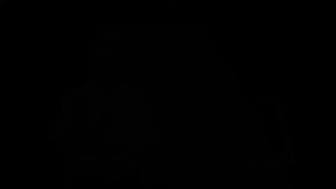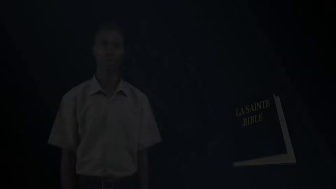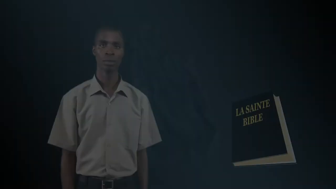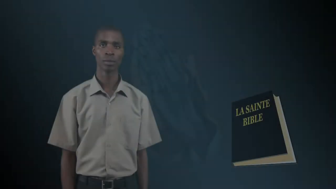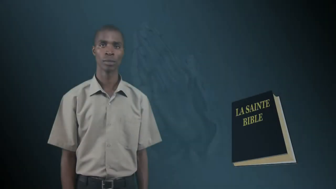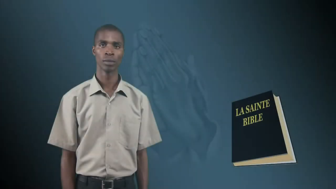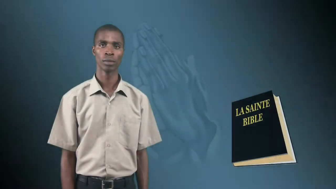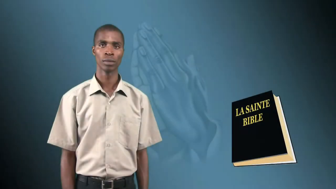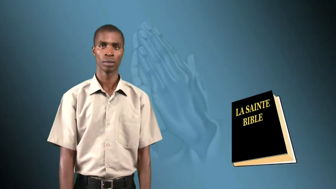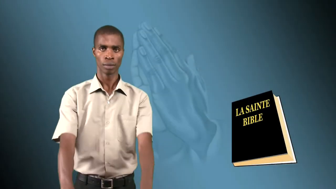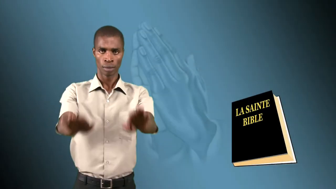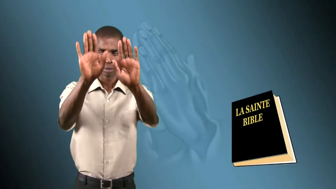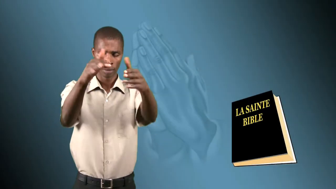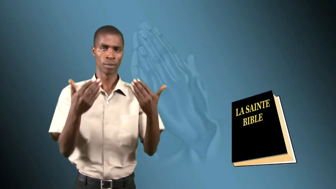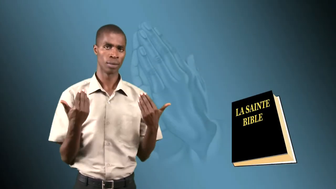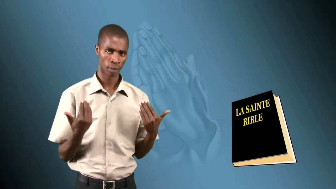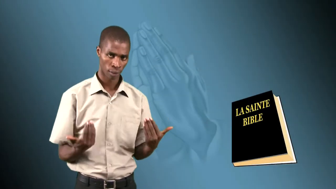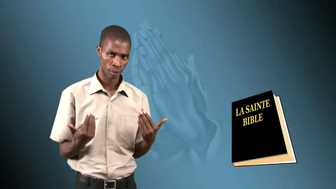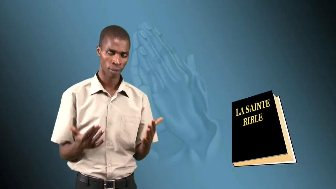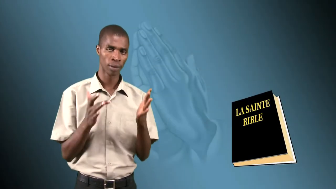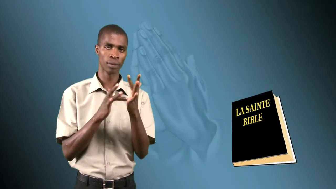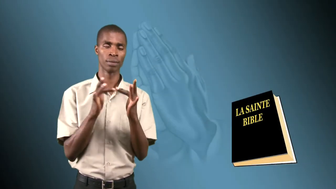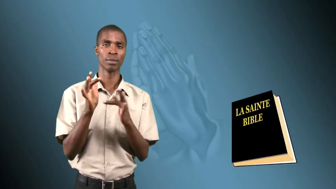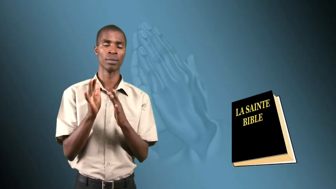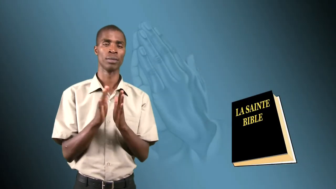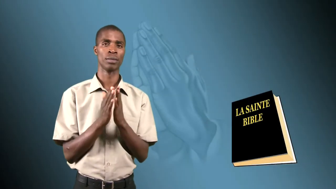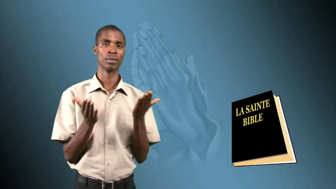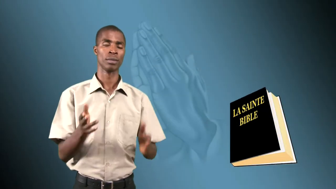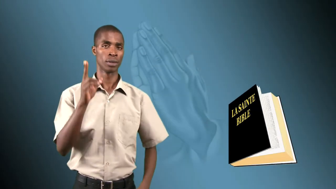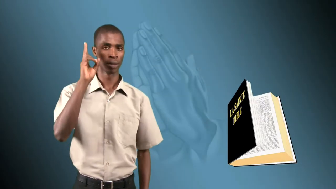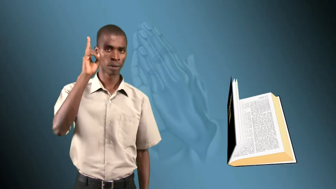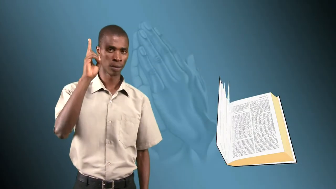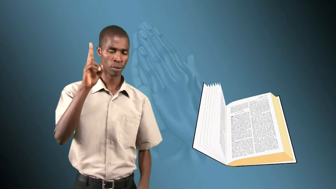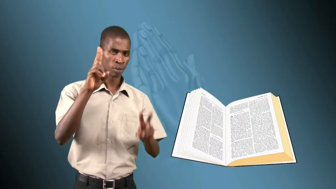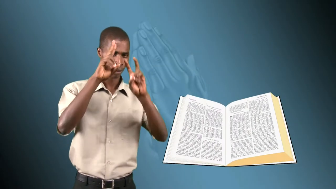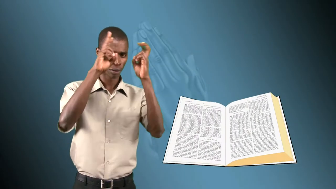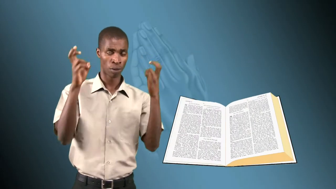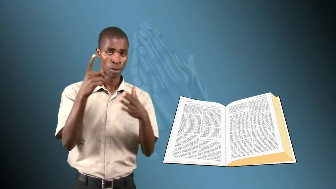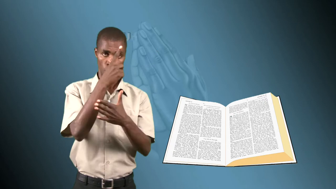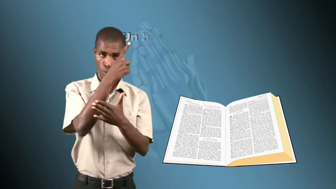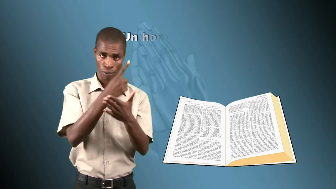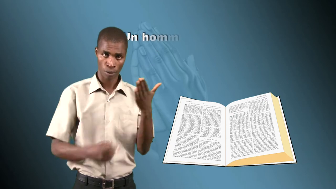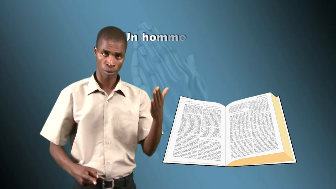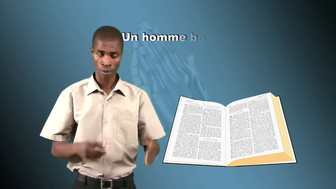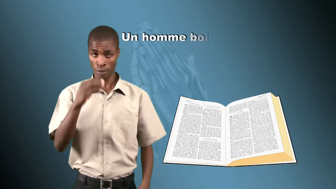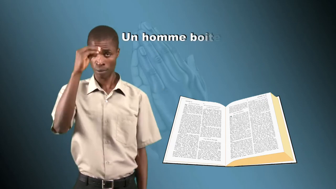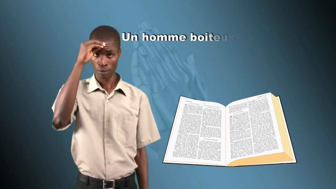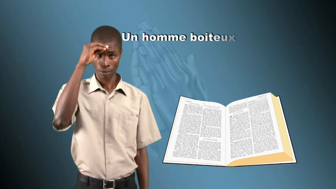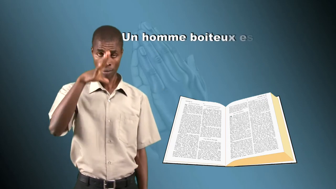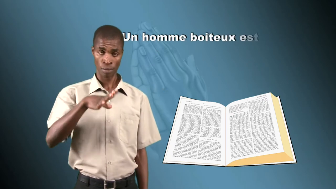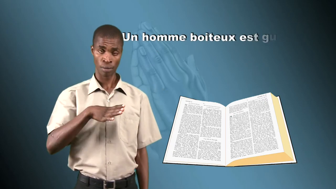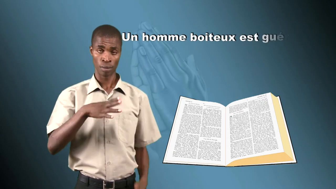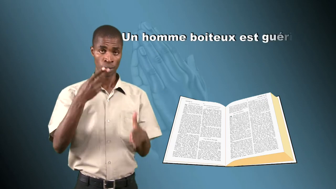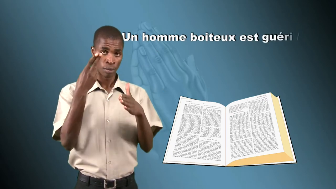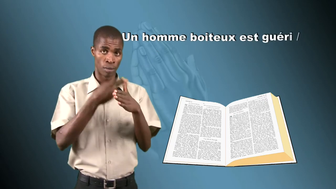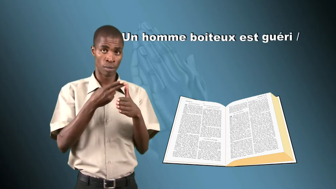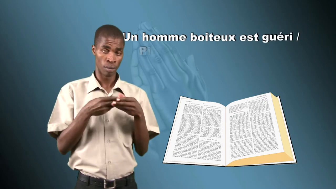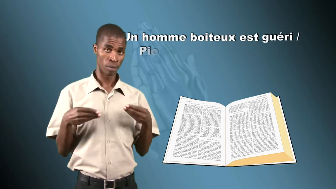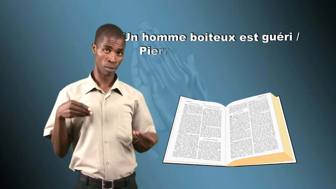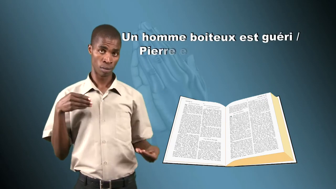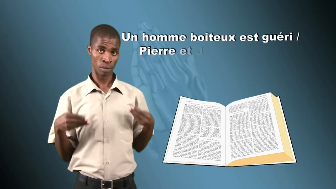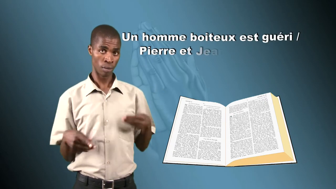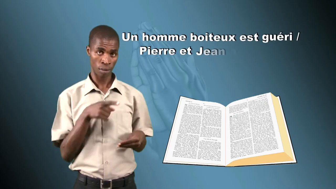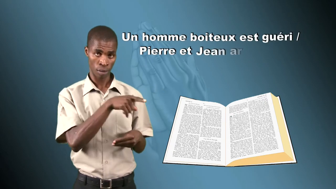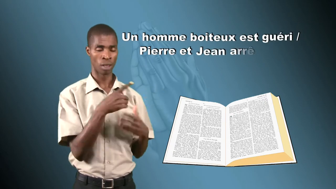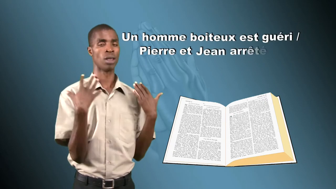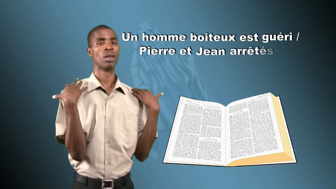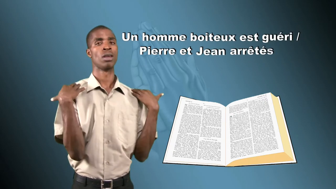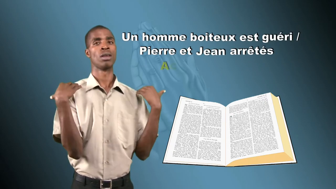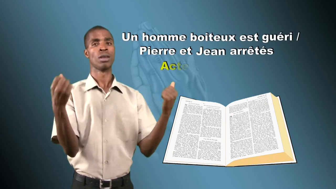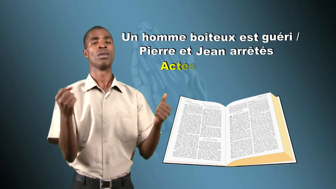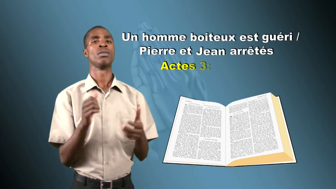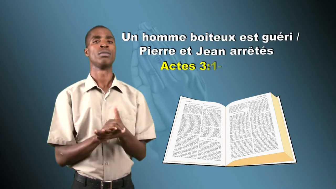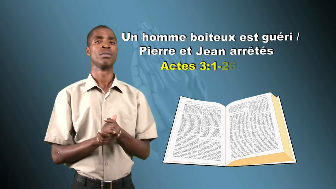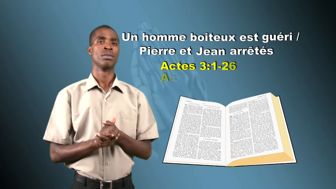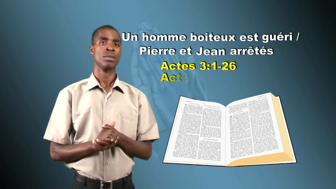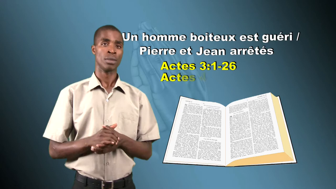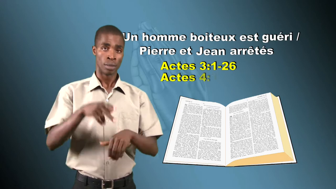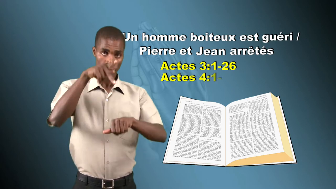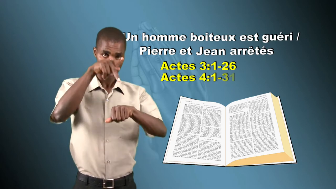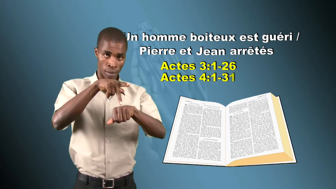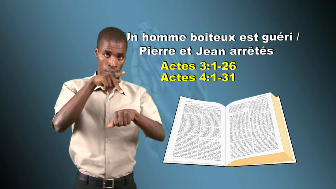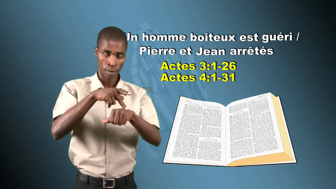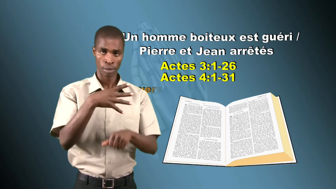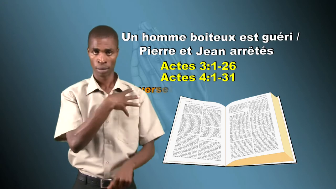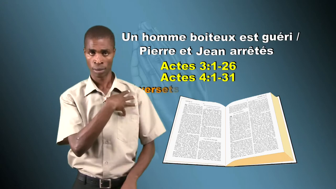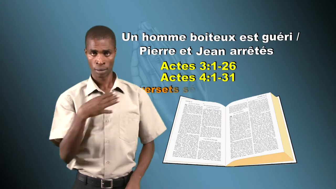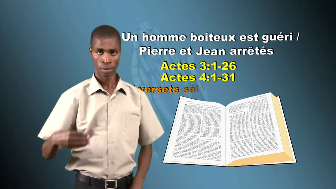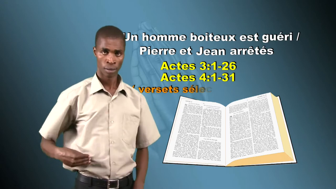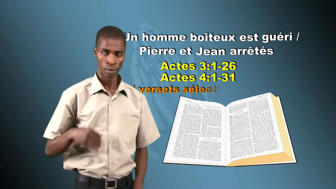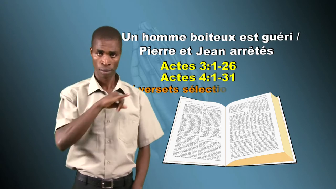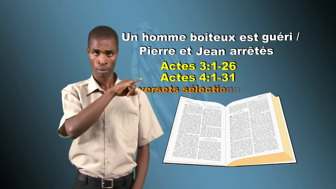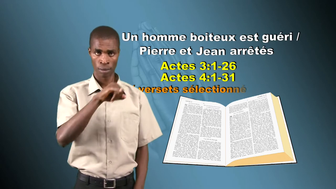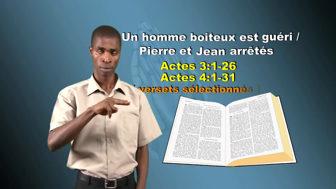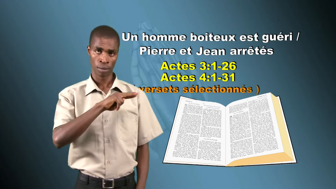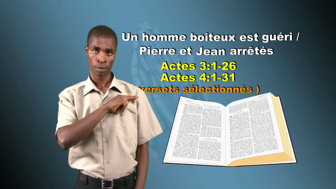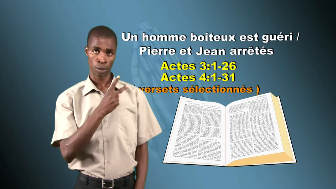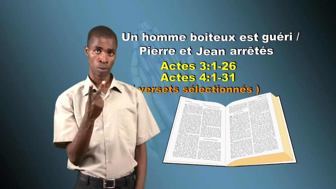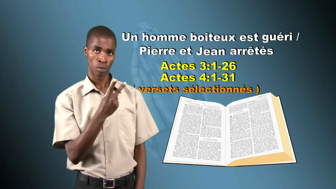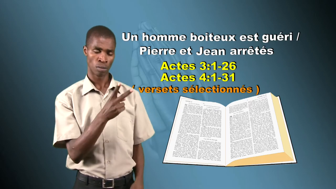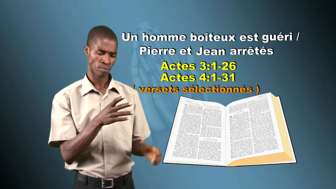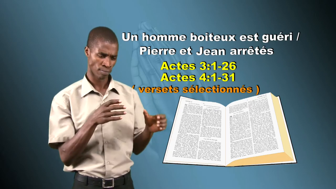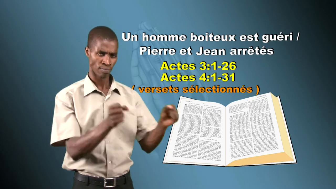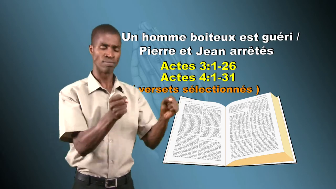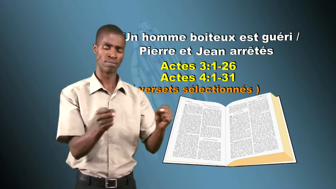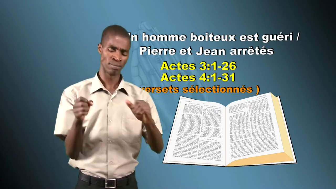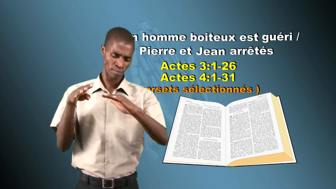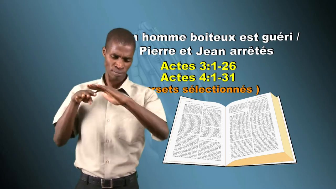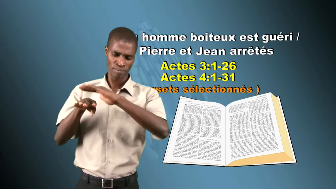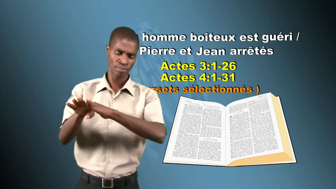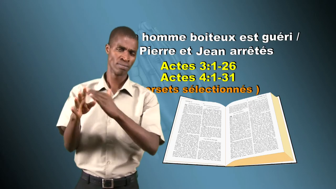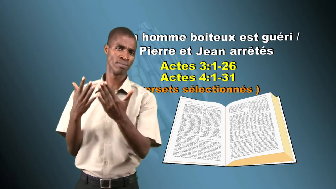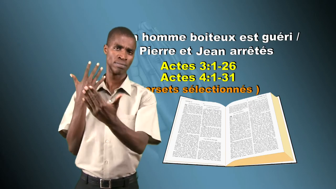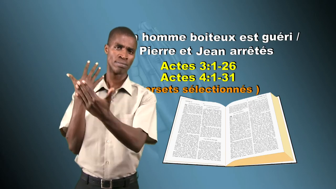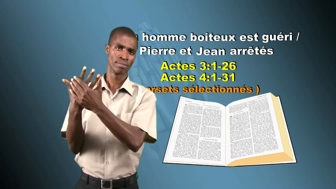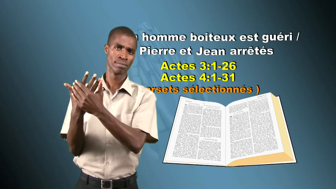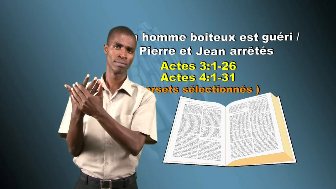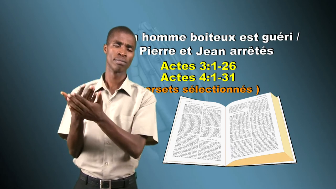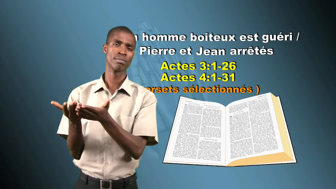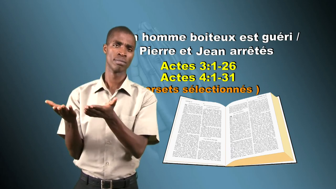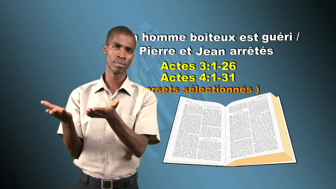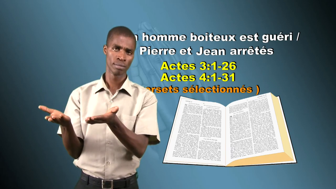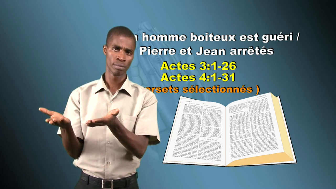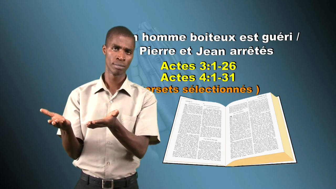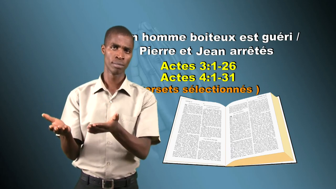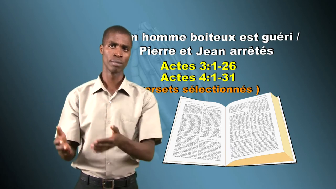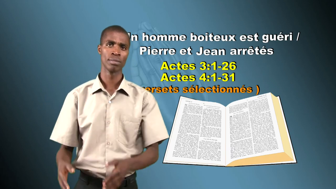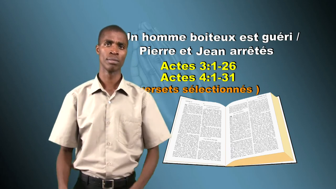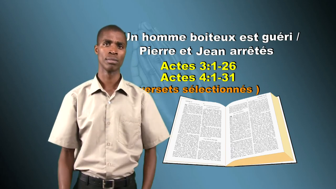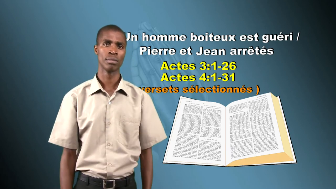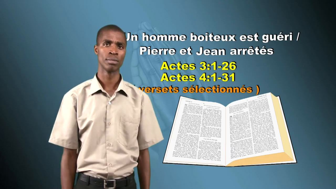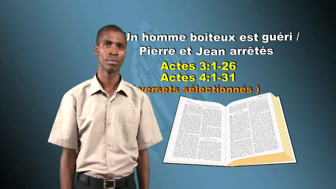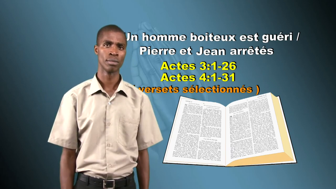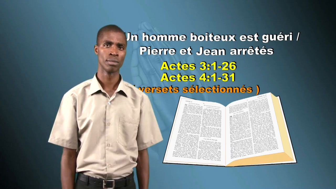Un homme boiteux est guéri - Pierre et Jean arrêtés